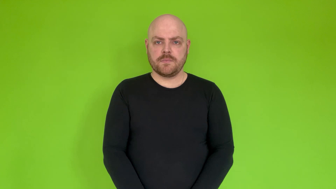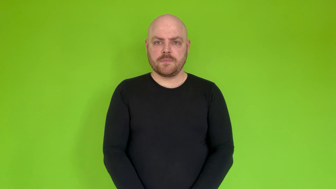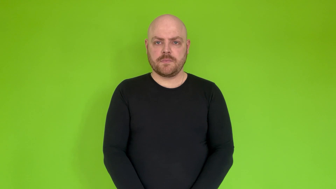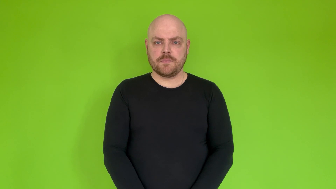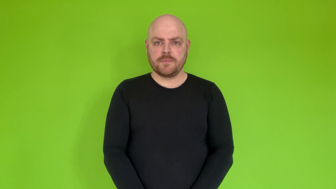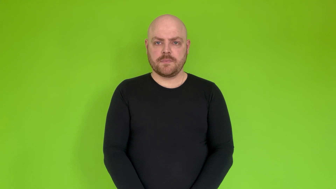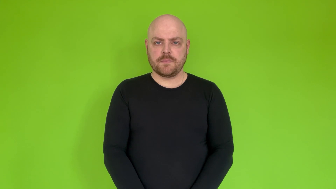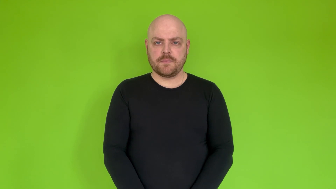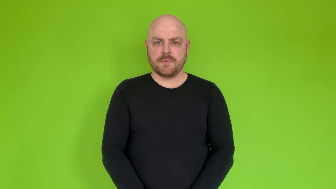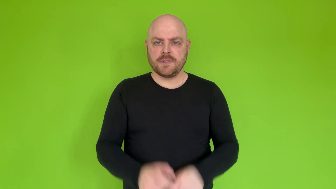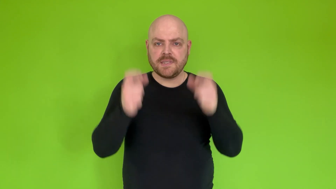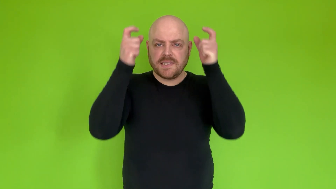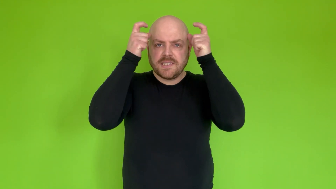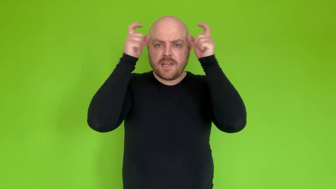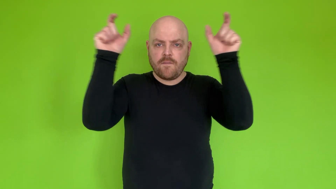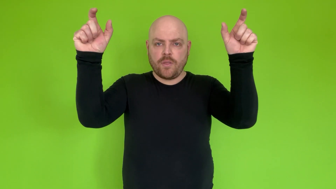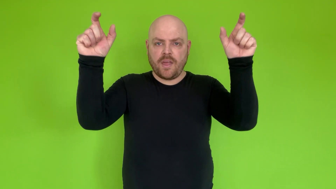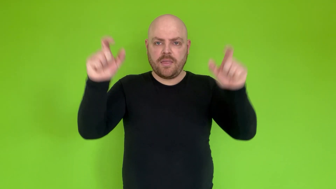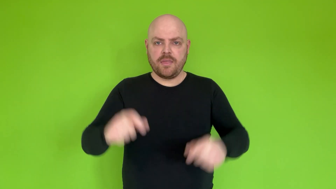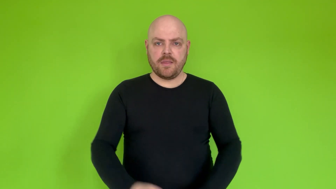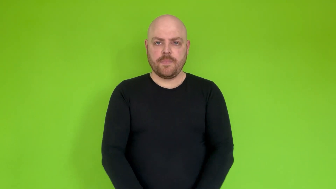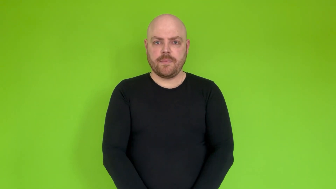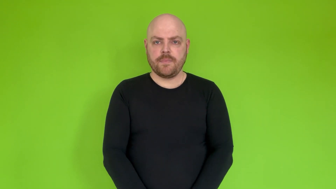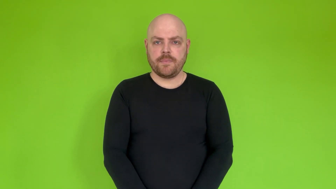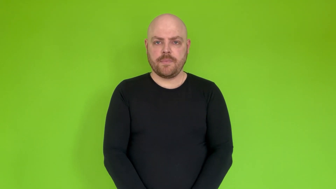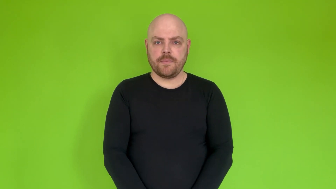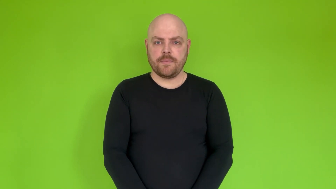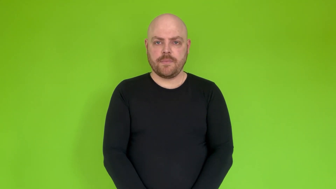Cerfontaine